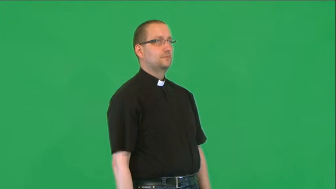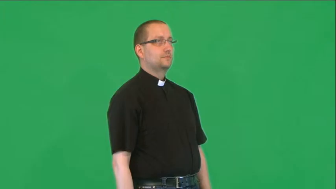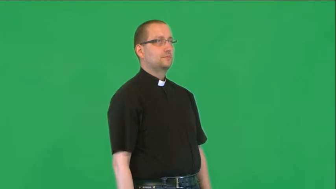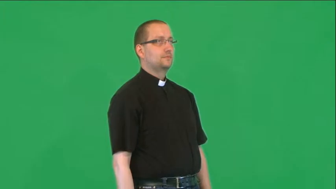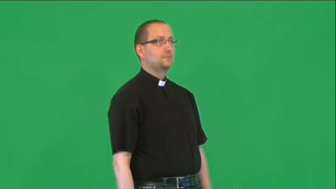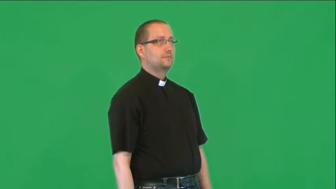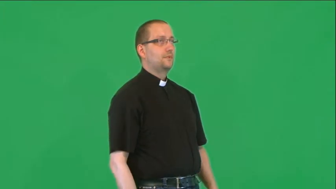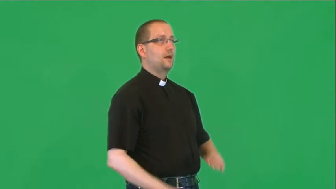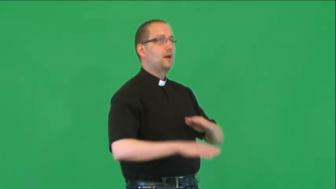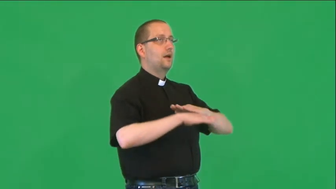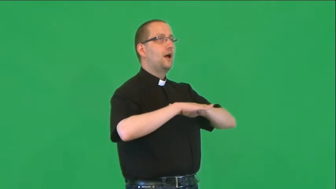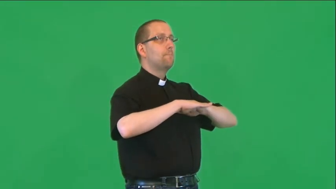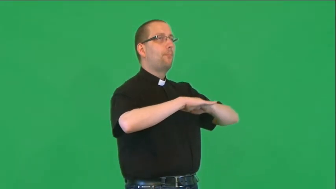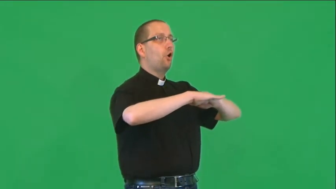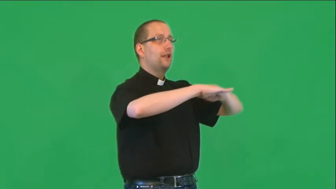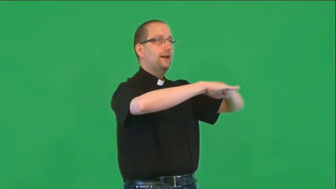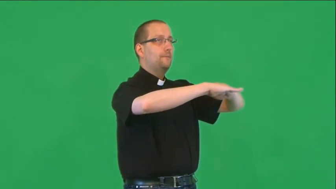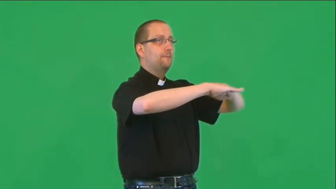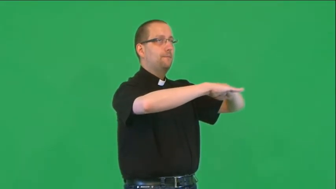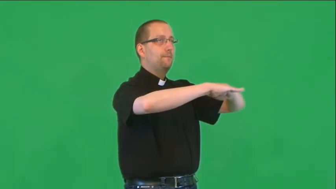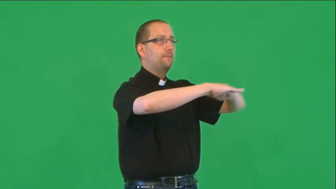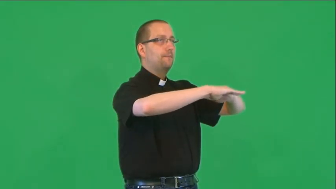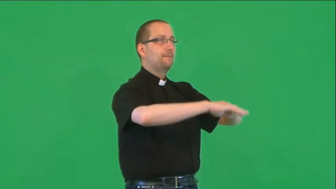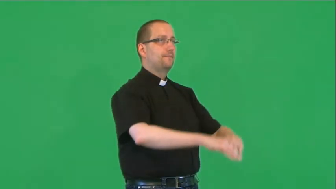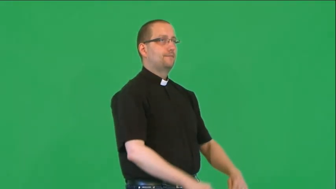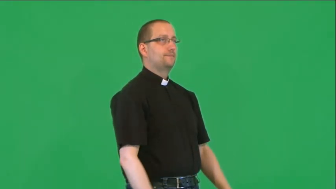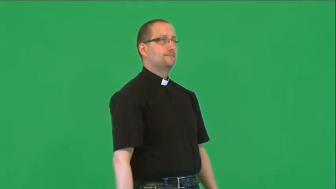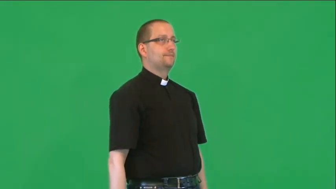pole